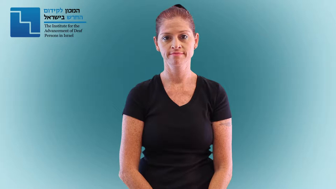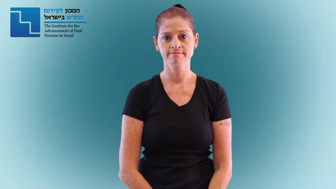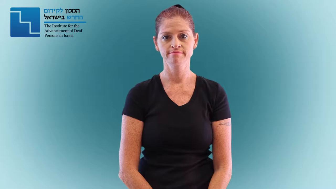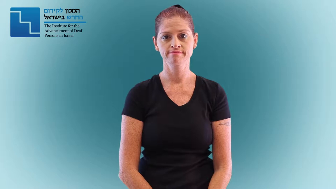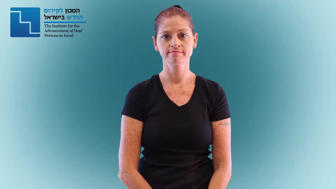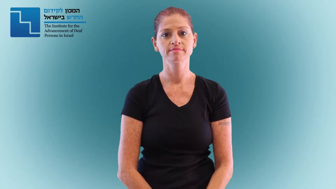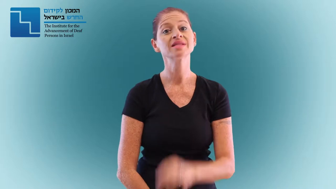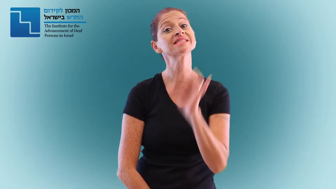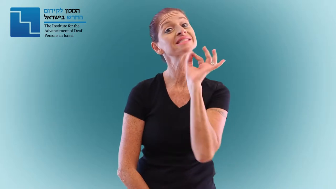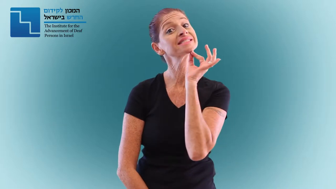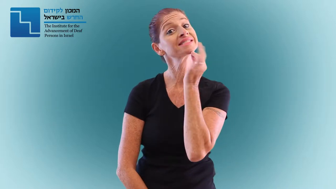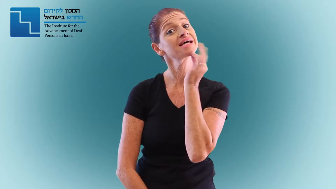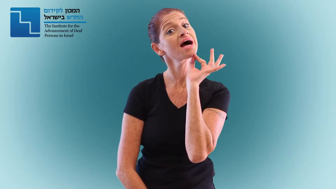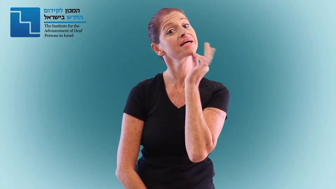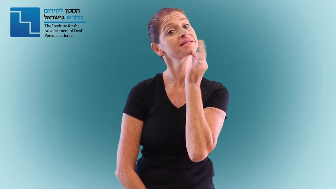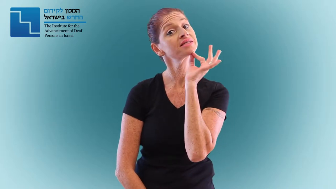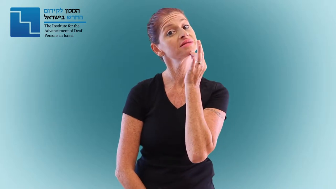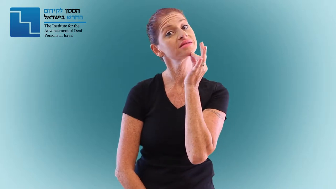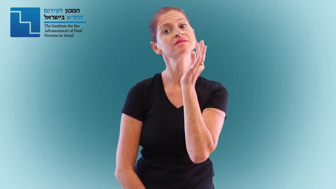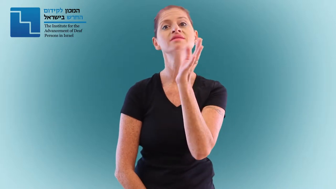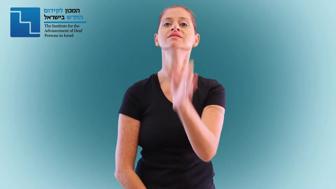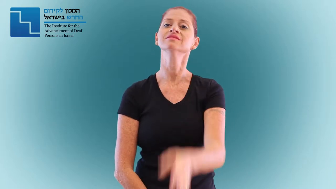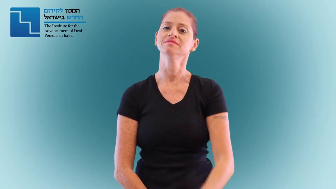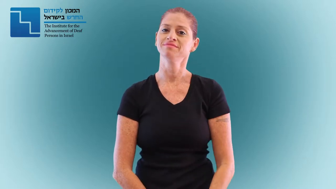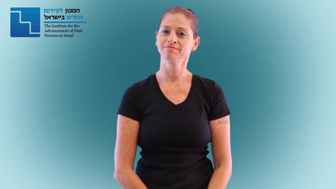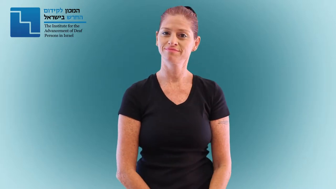צעיר